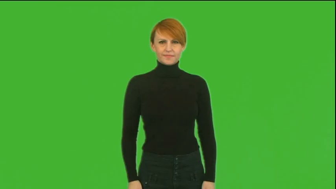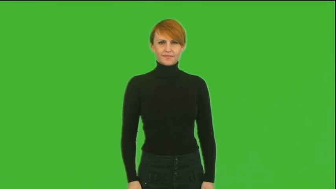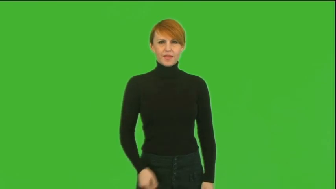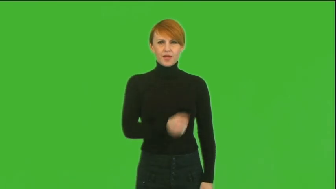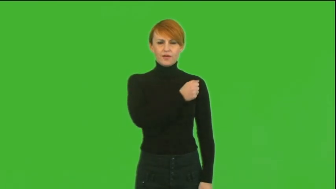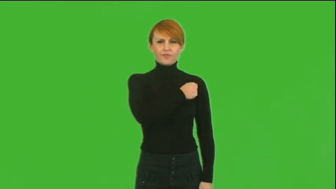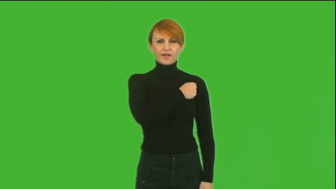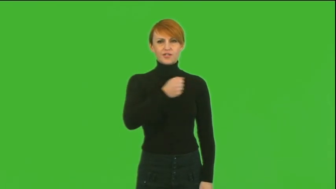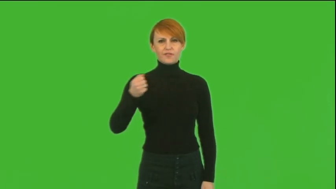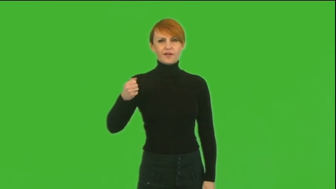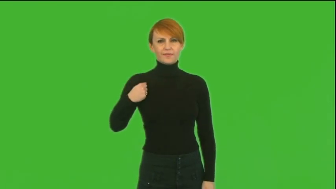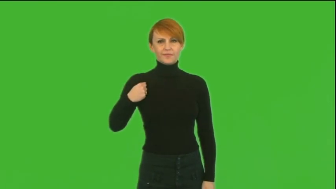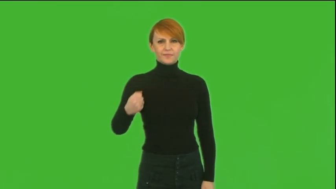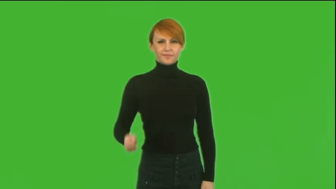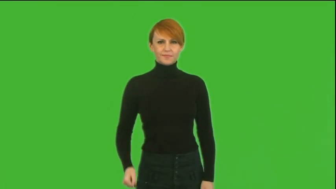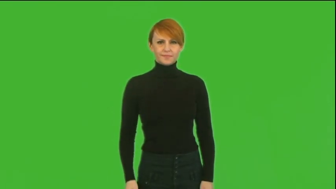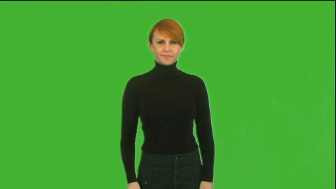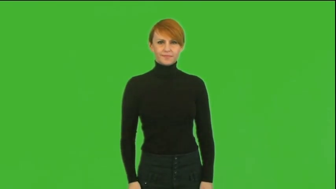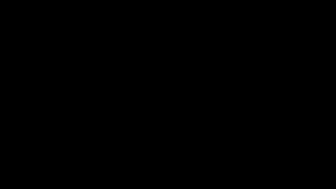Warszawa